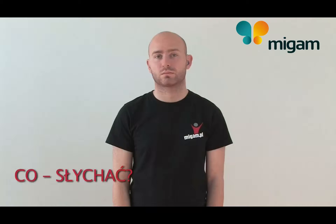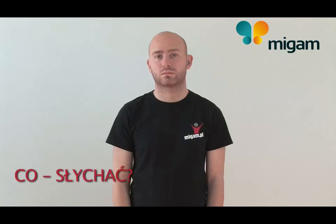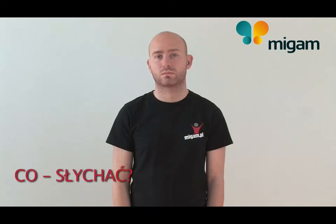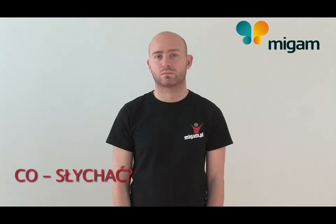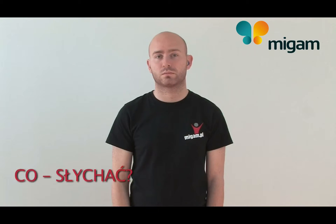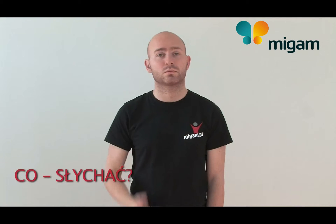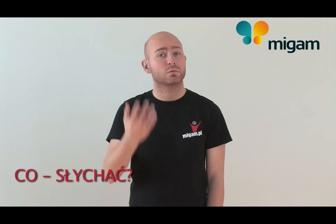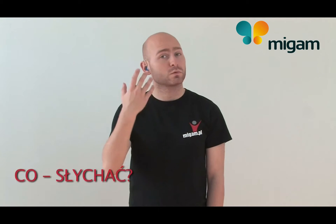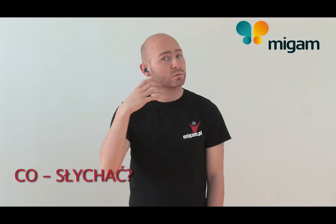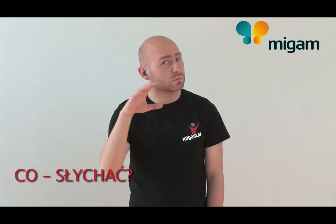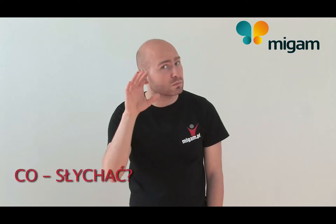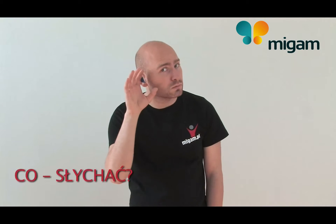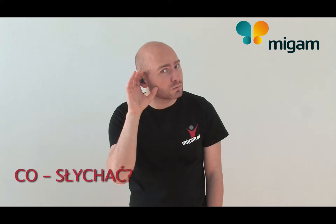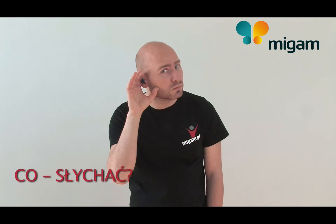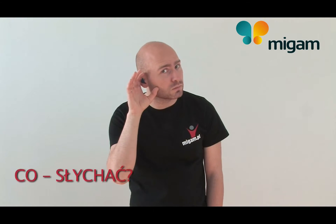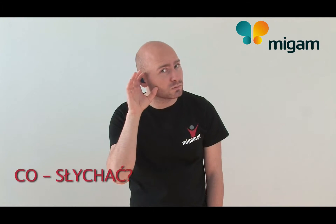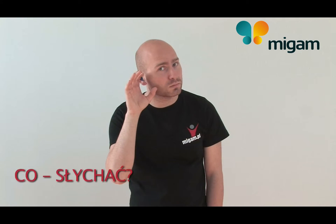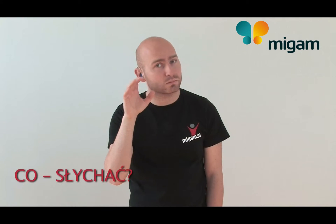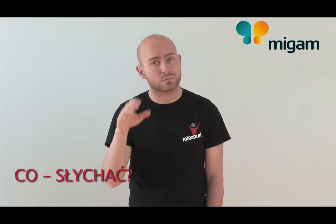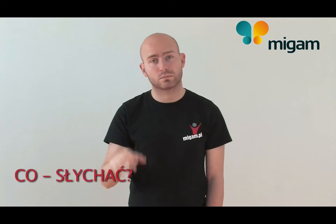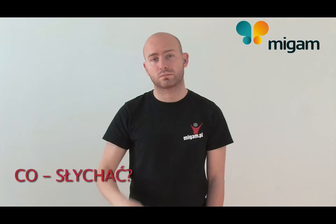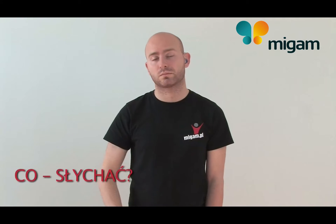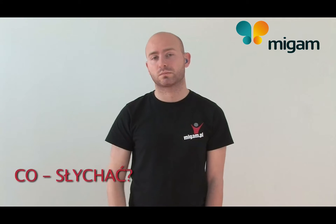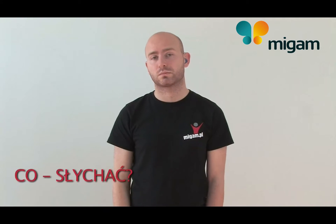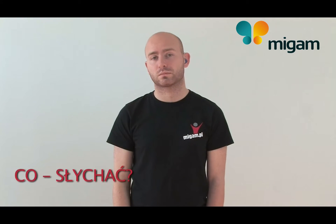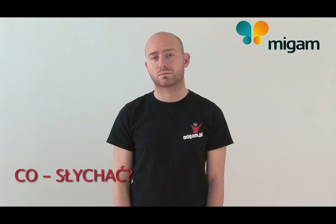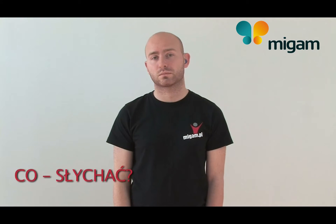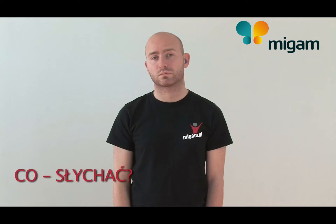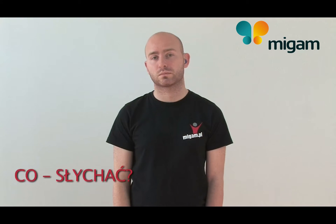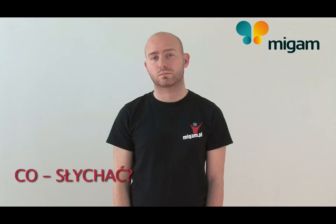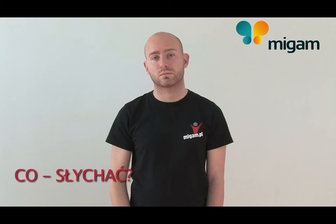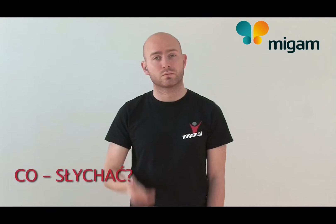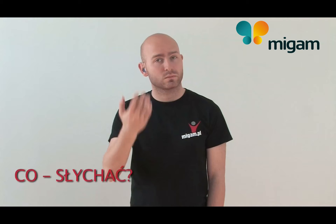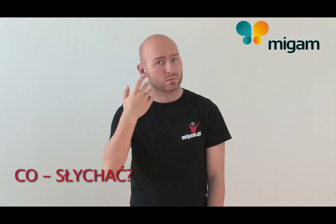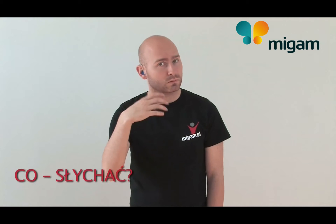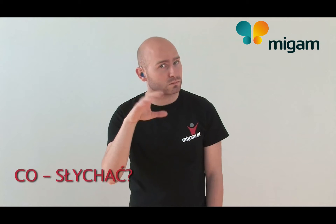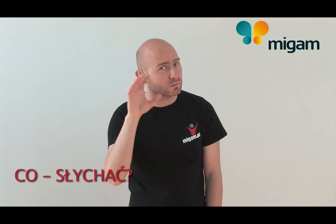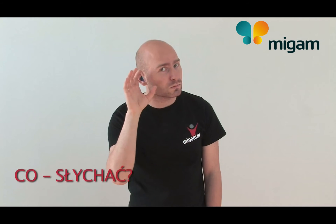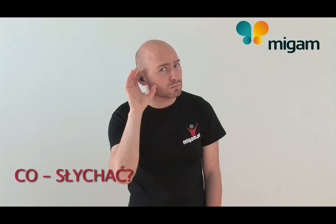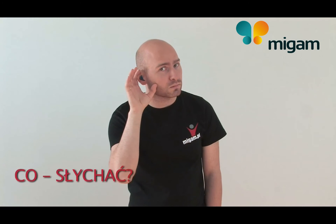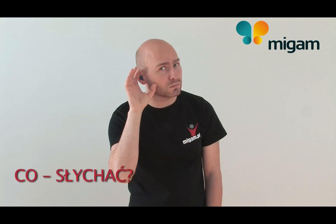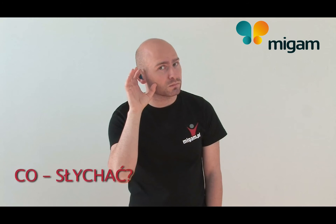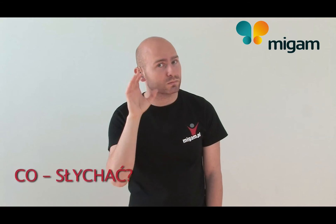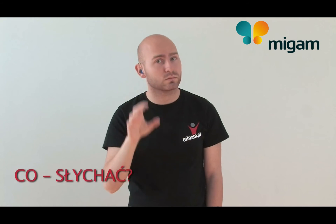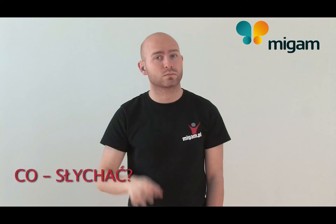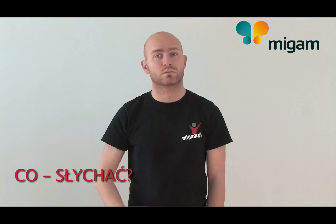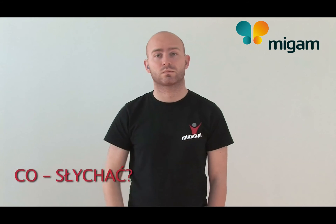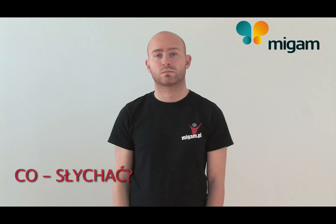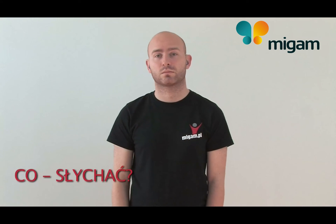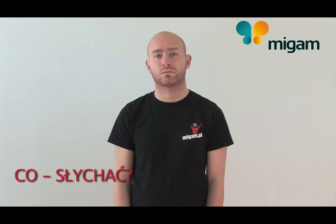co słychać